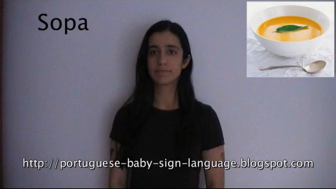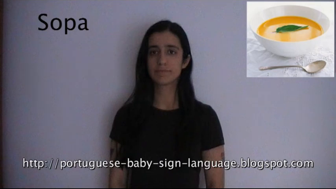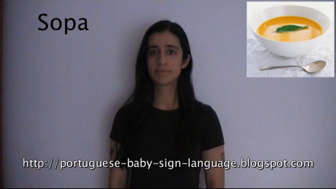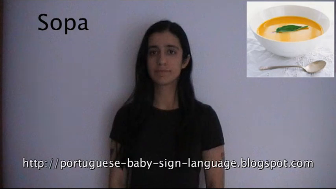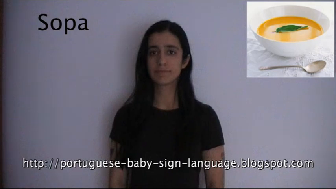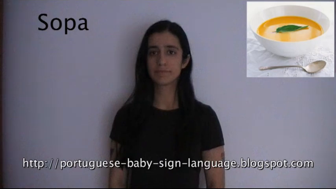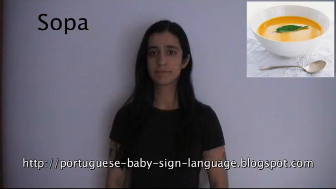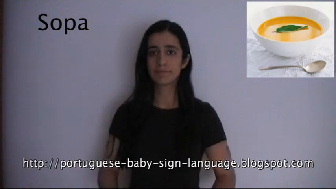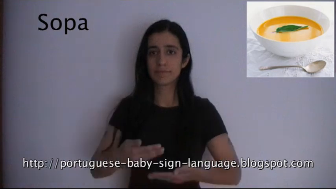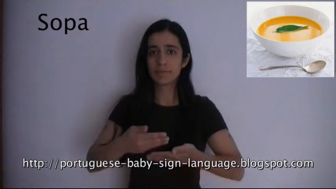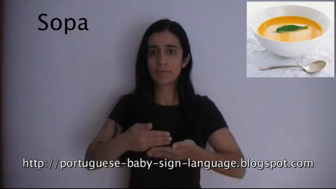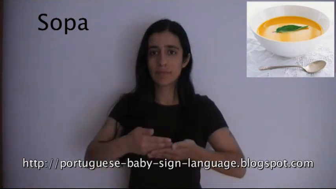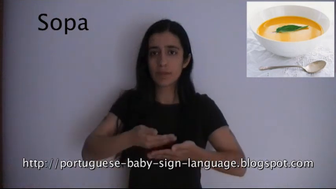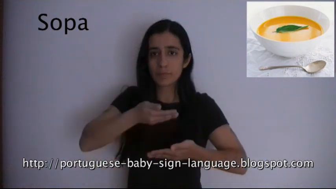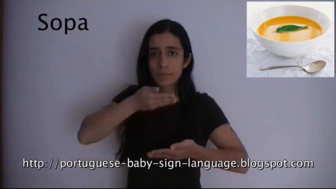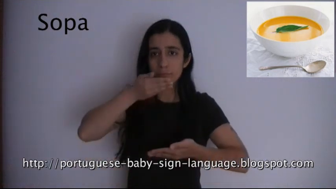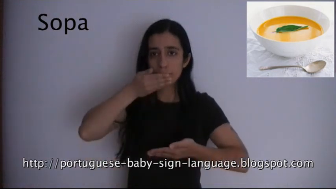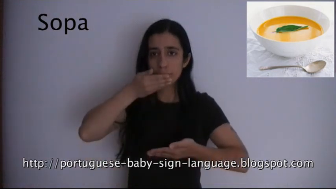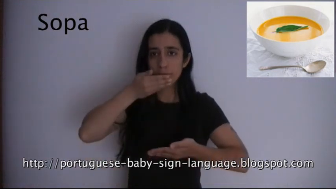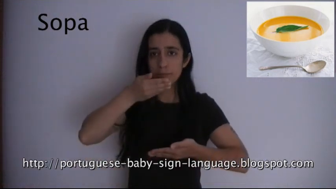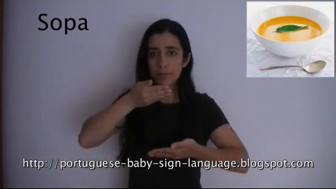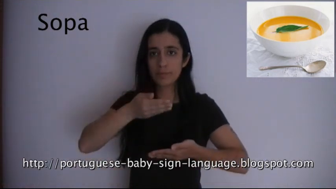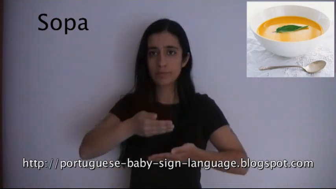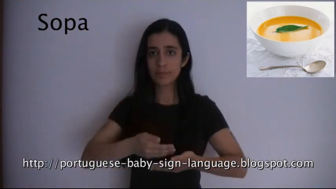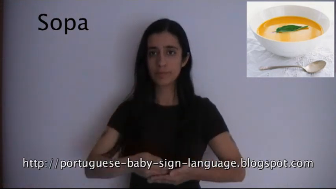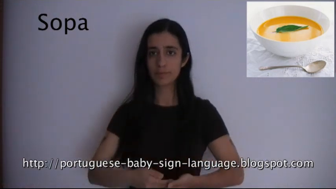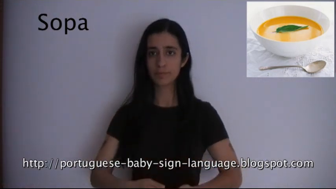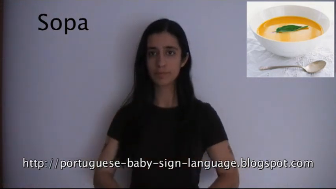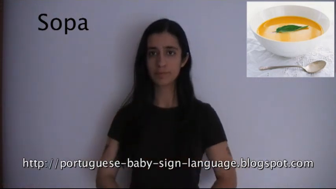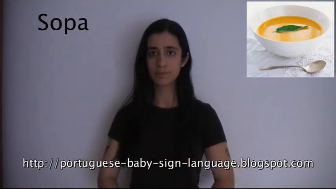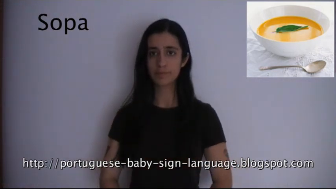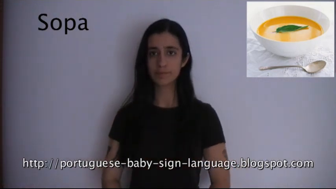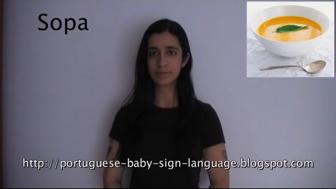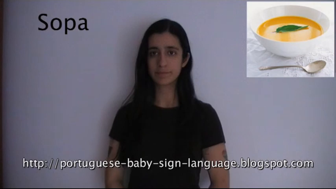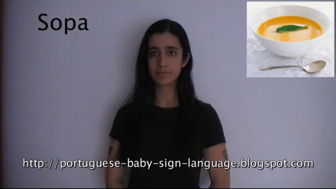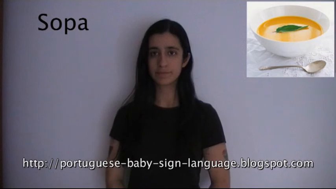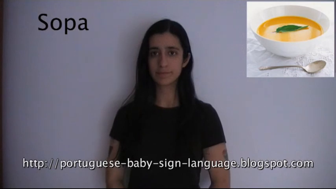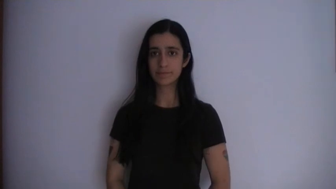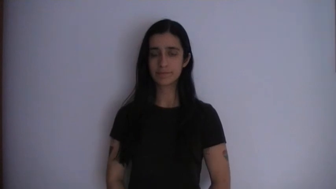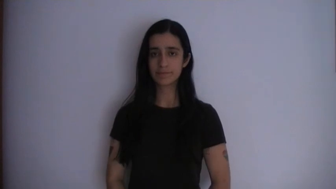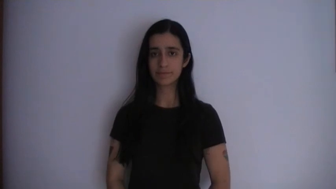sopa